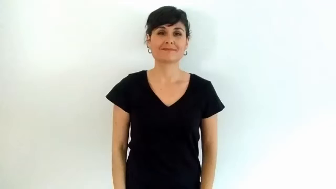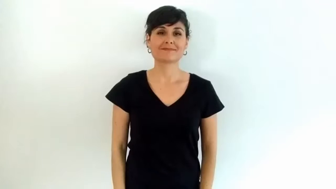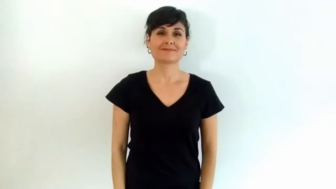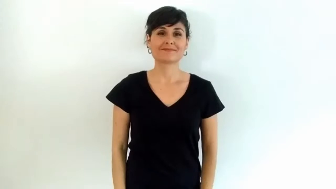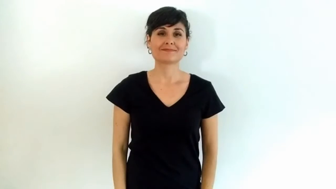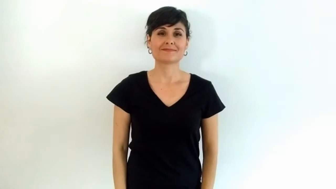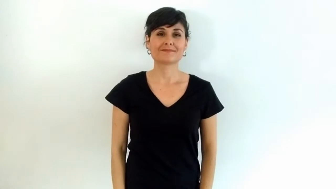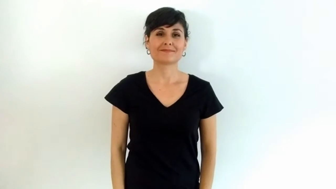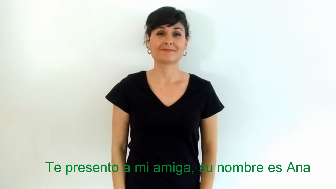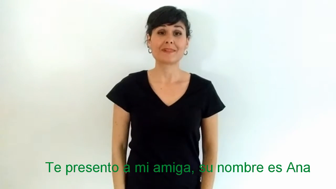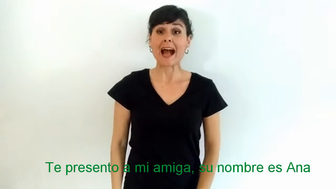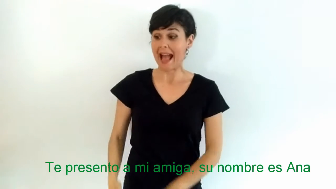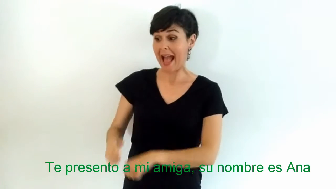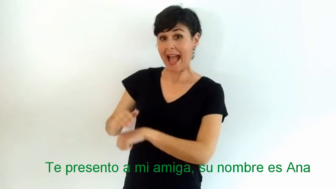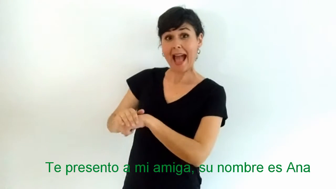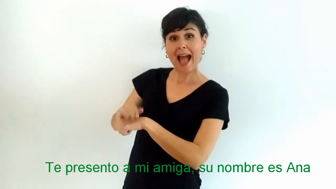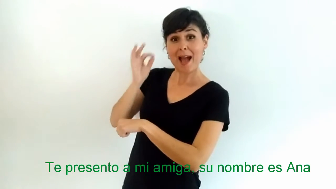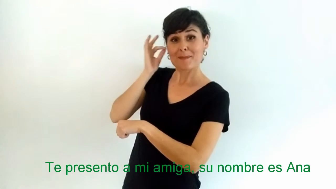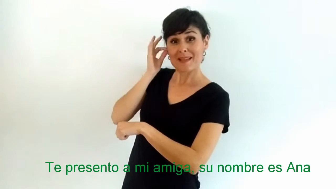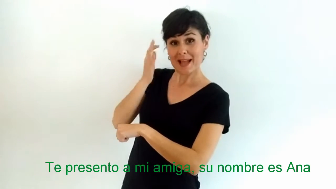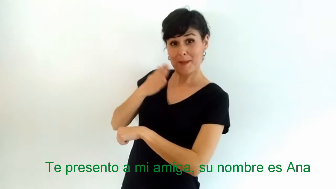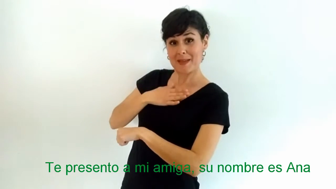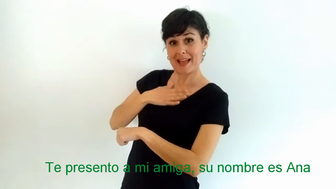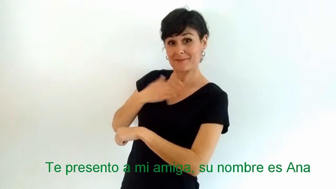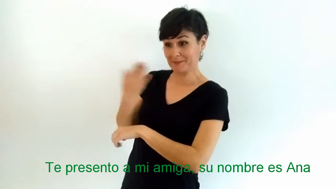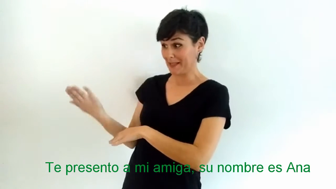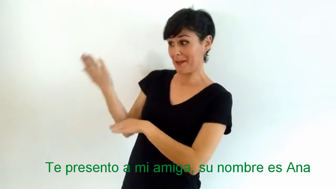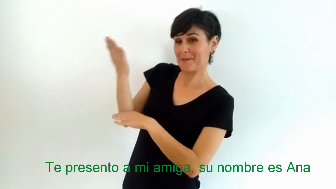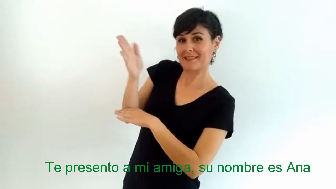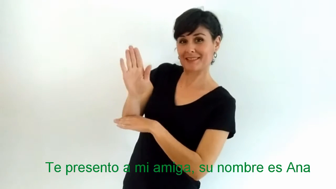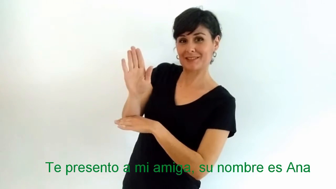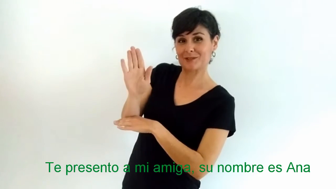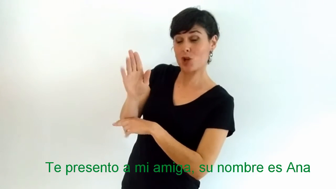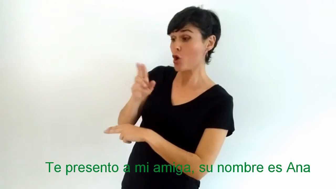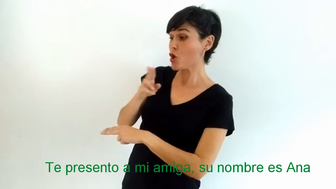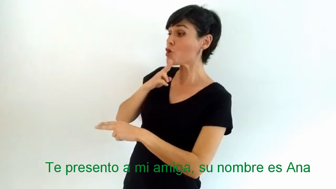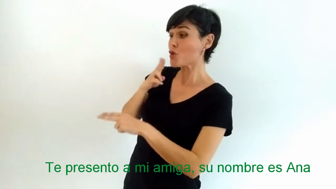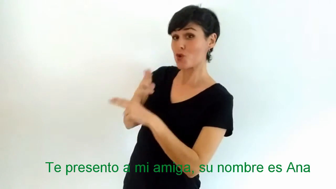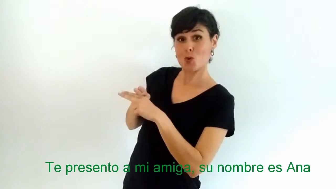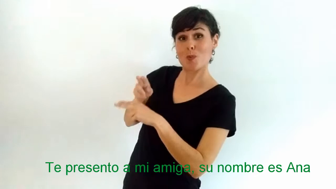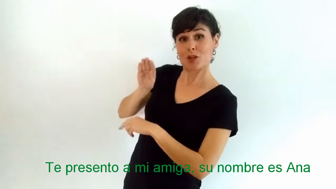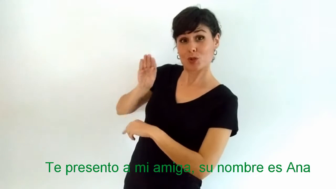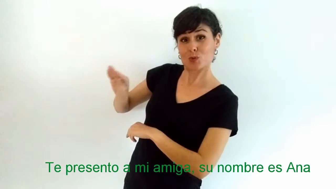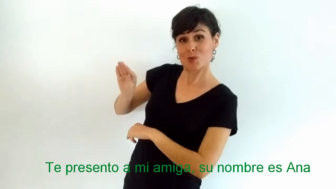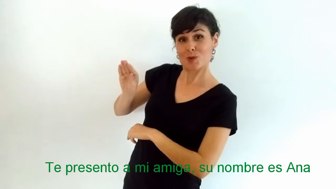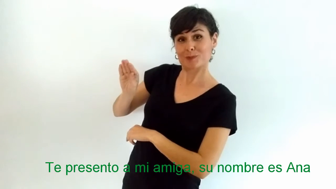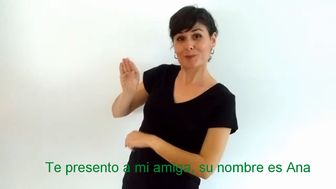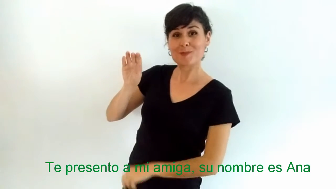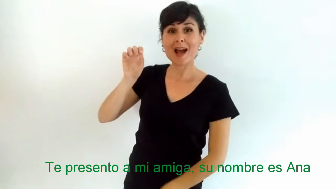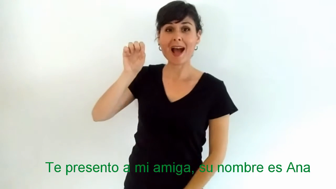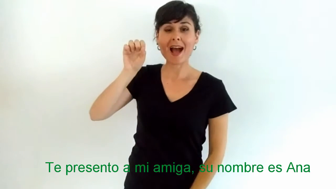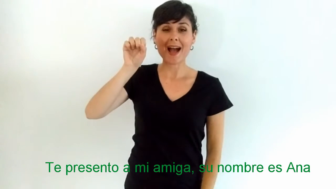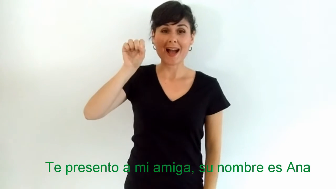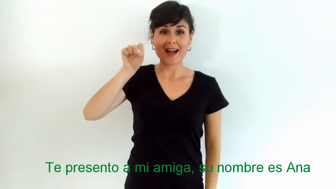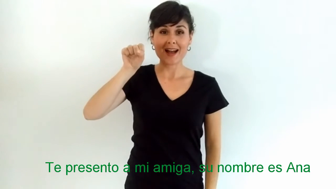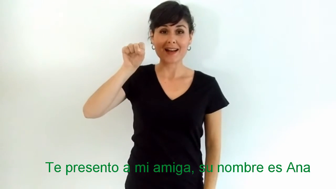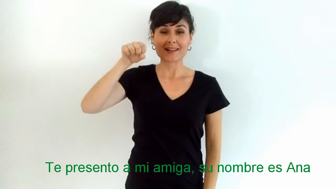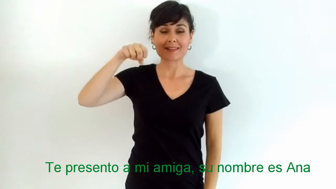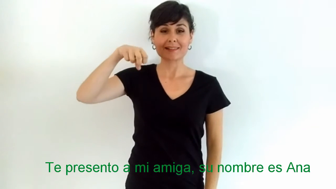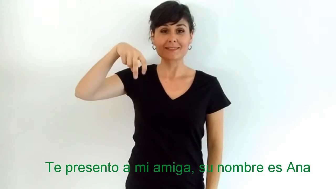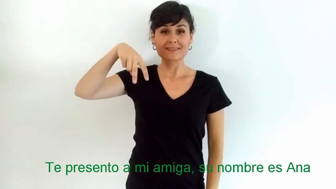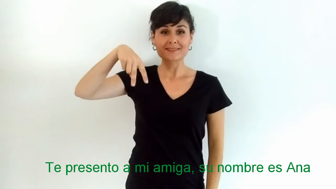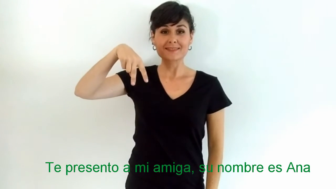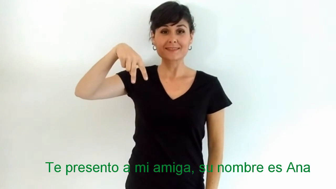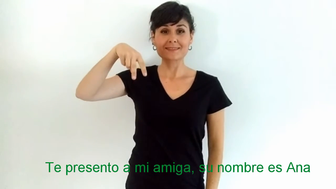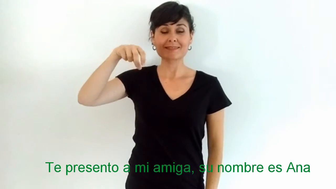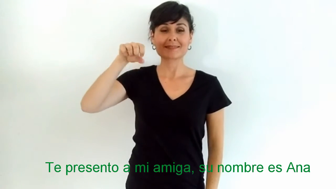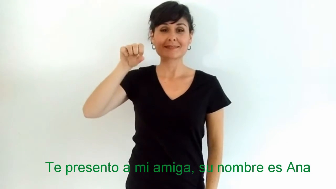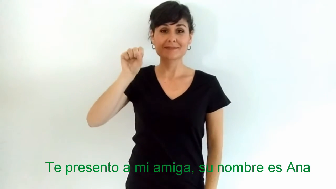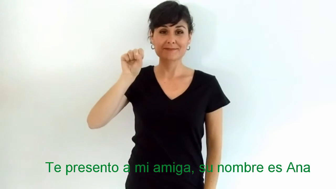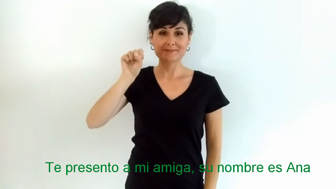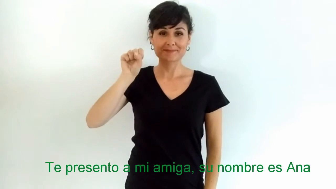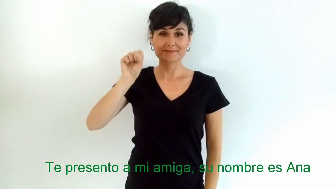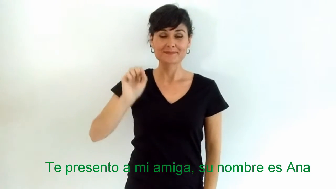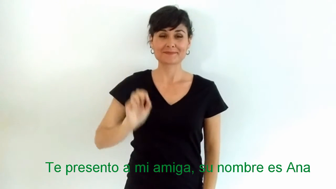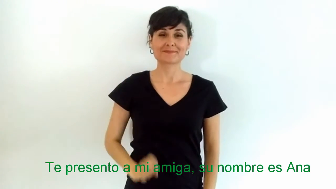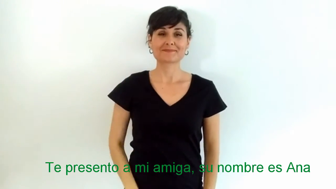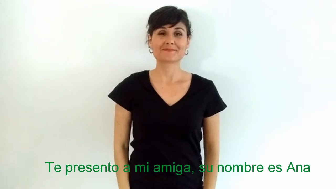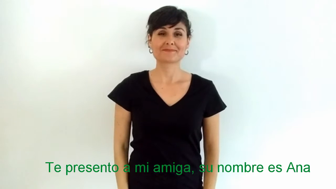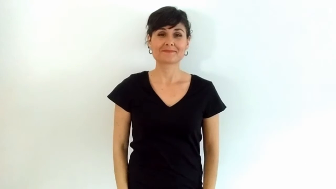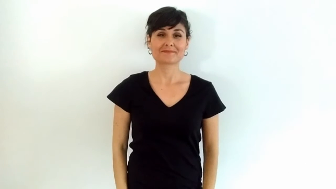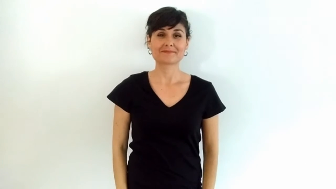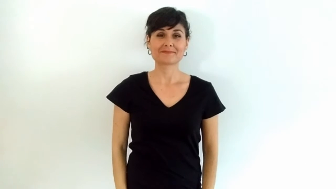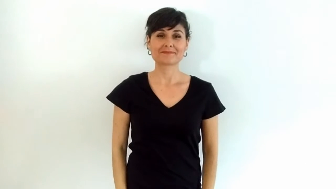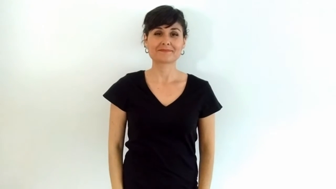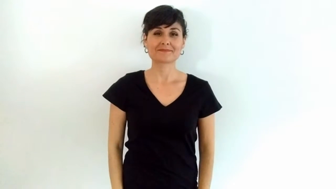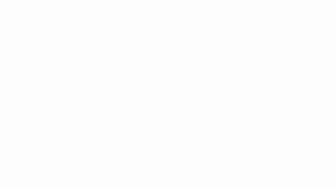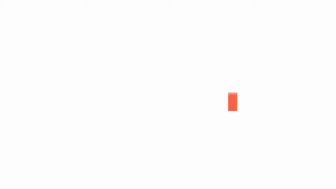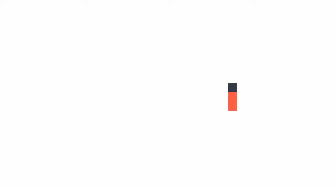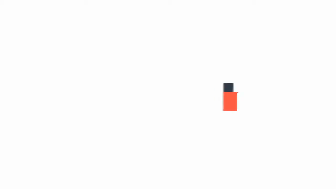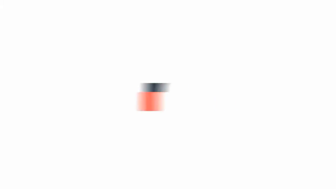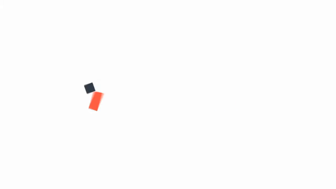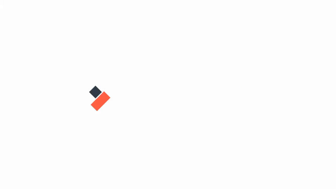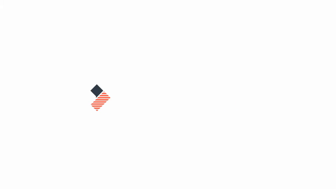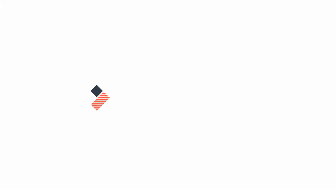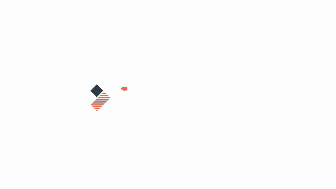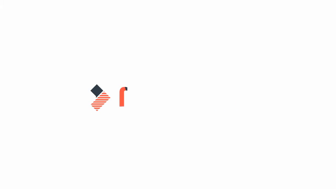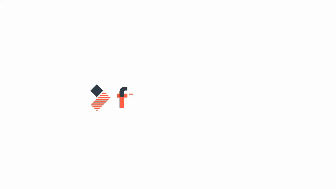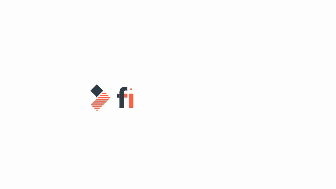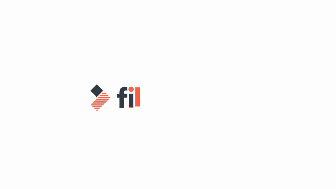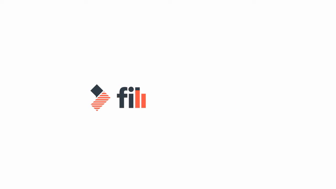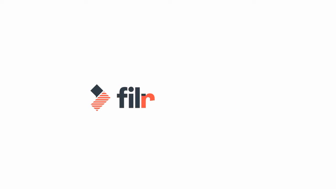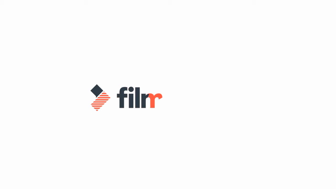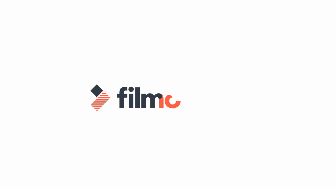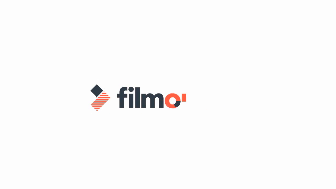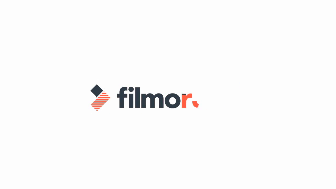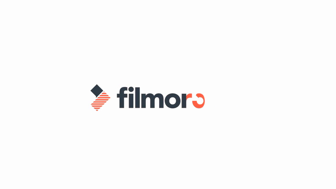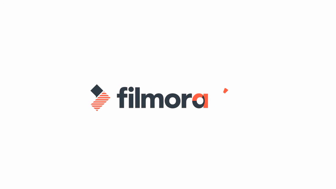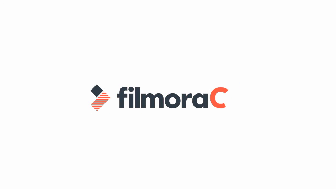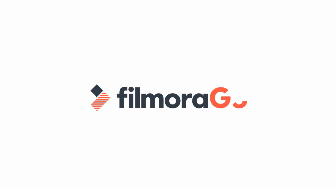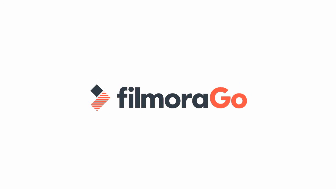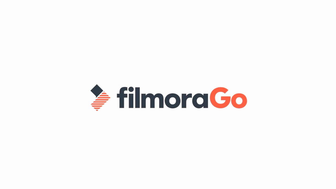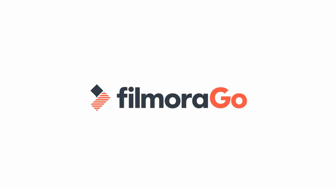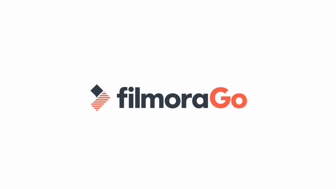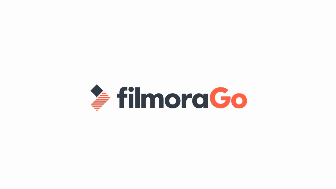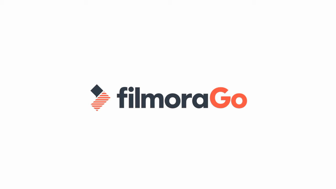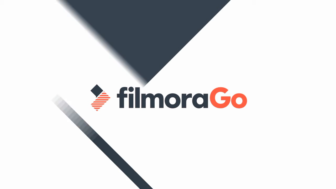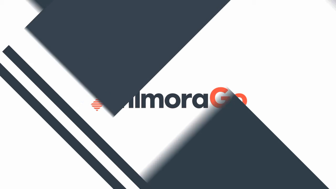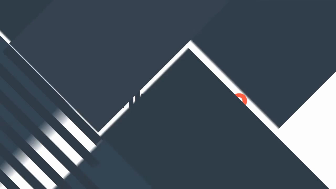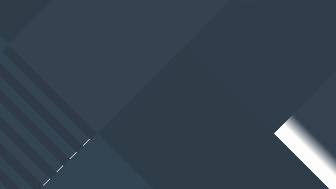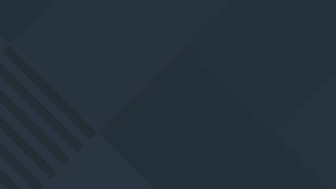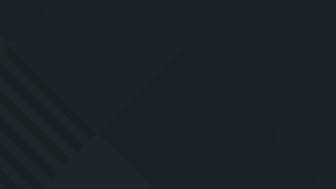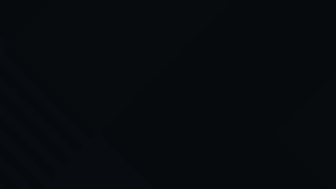te presento a mi amiga Ana